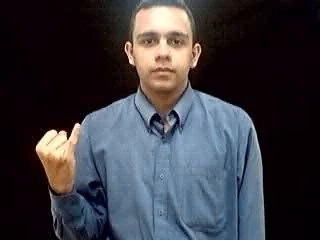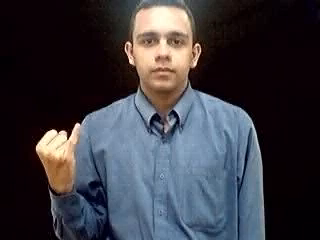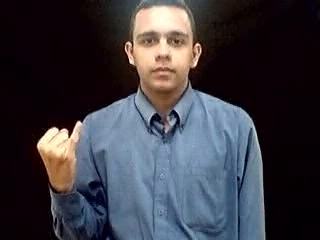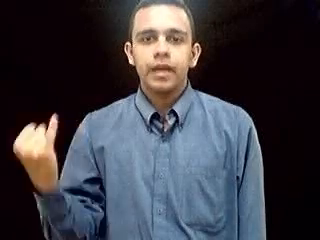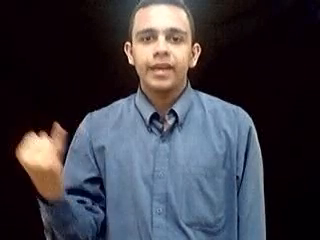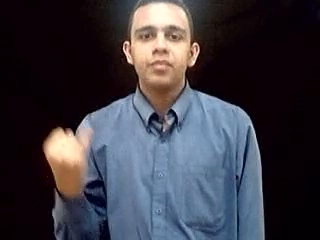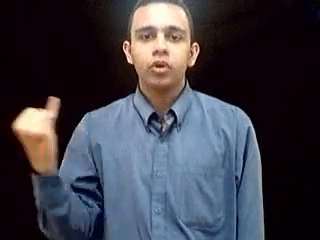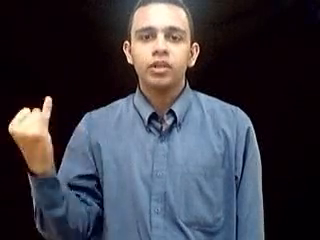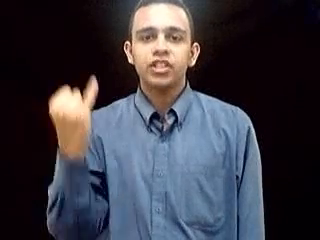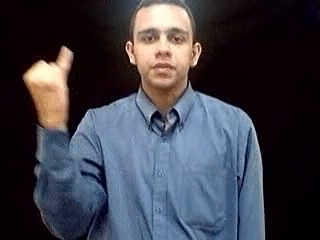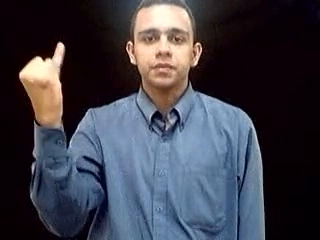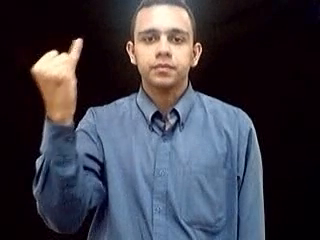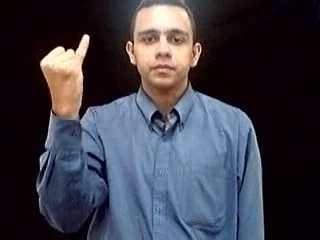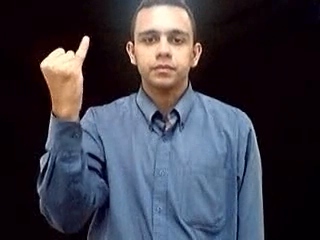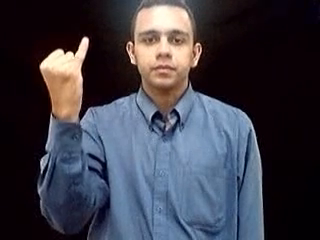importante